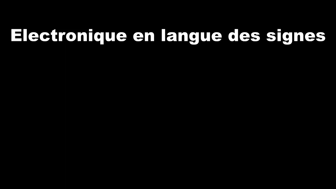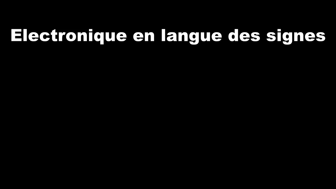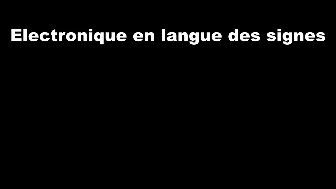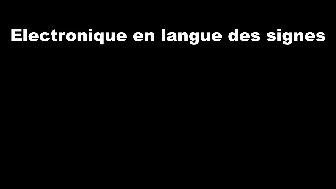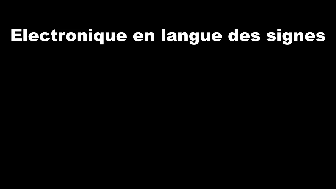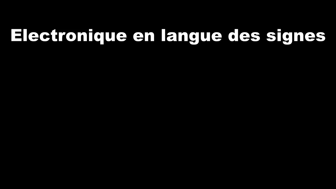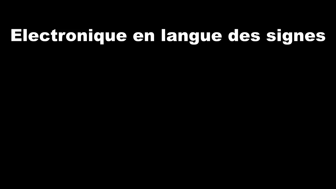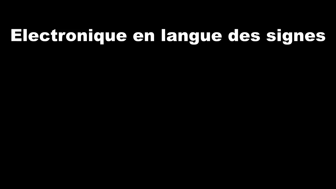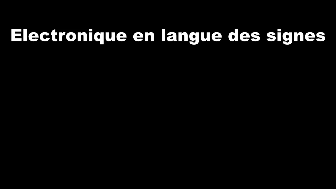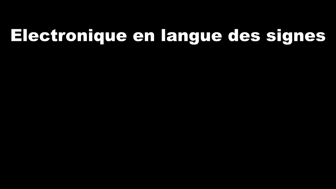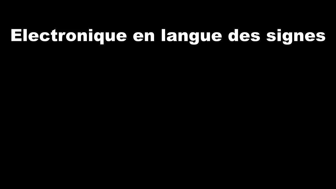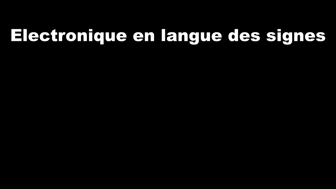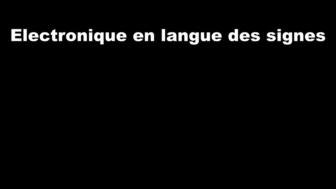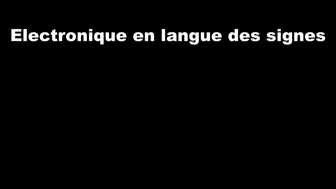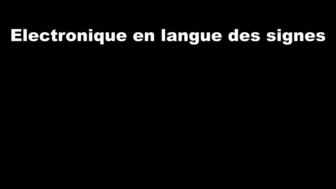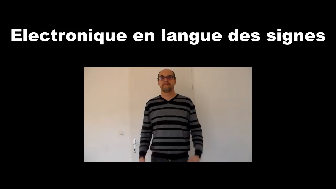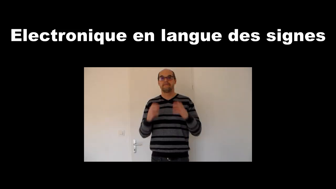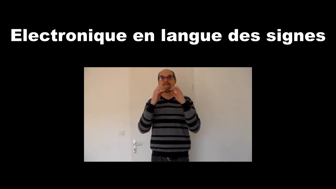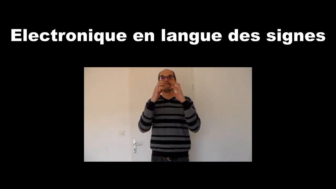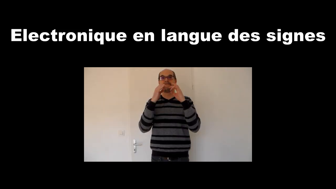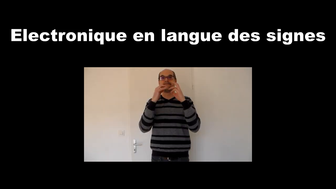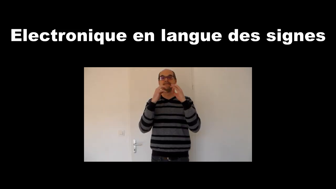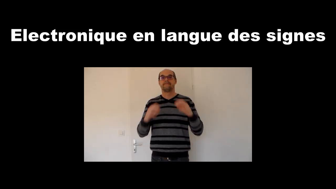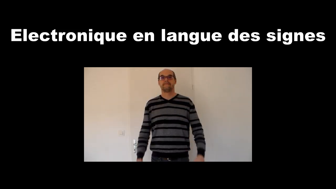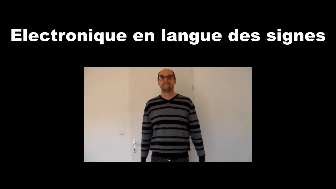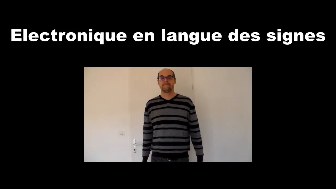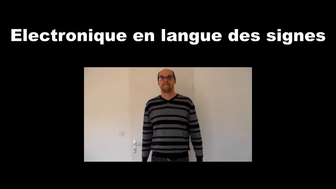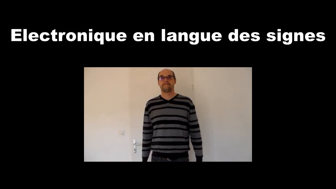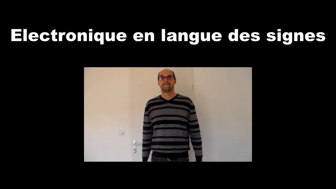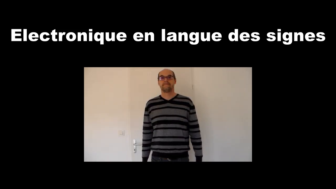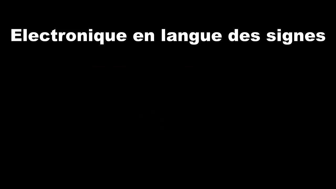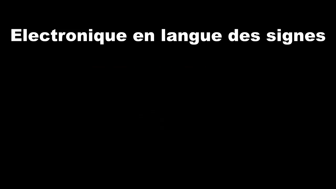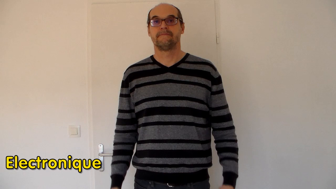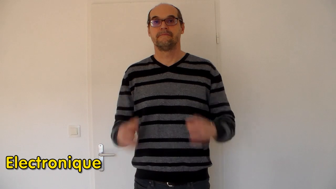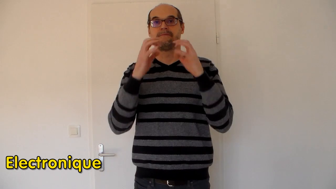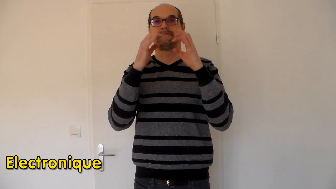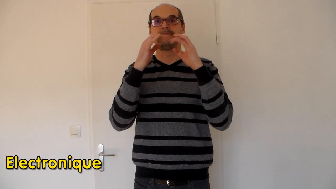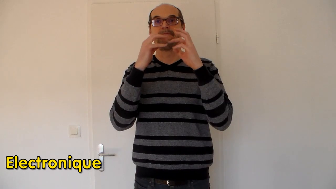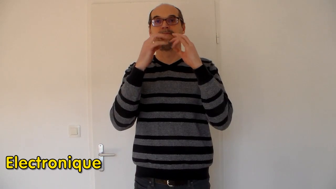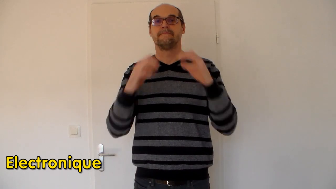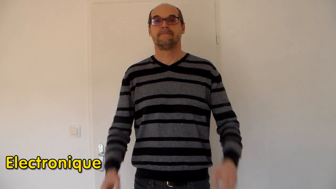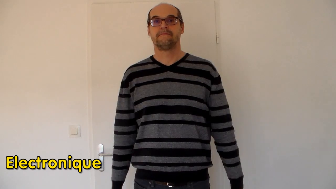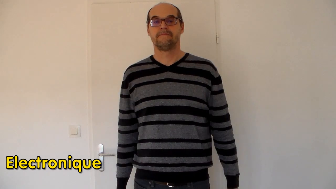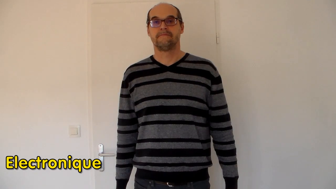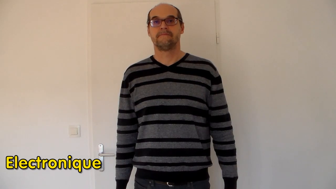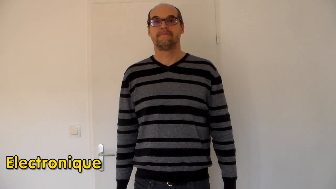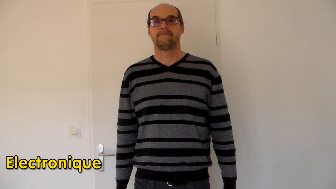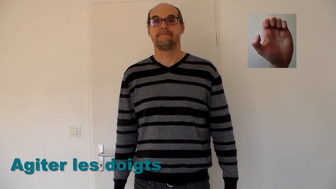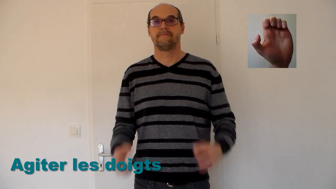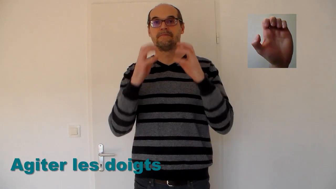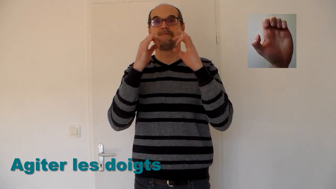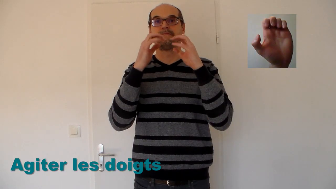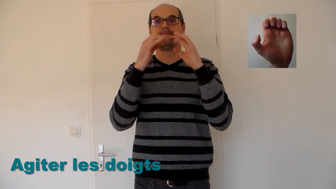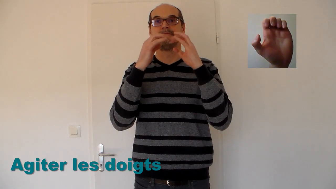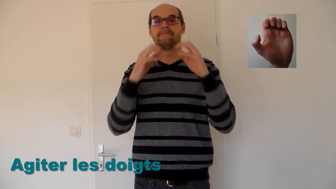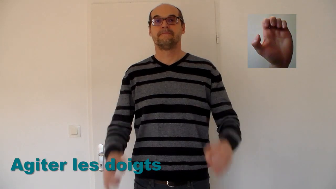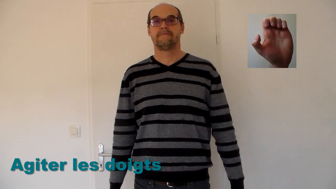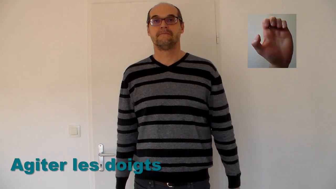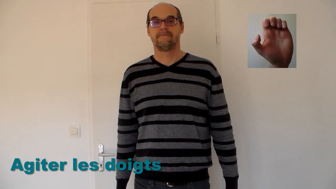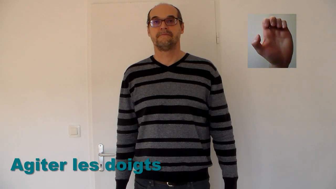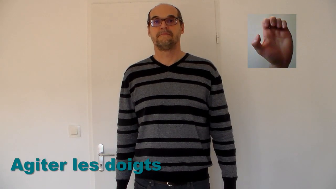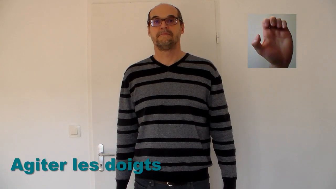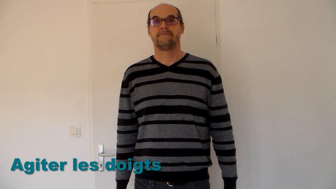Electronique